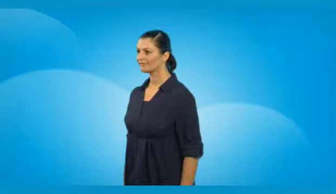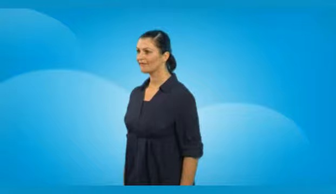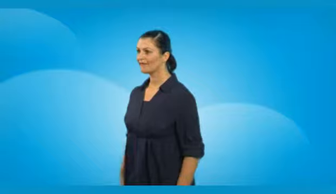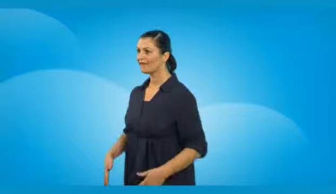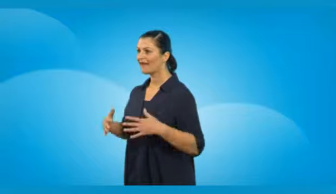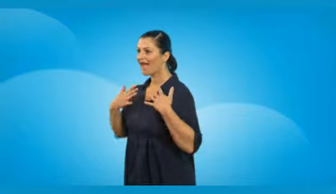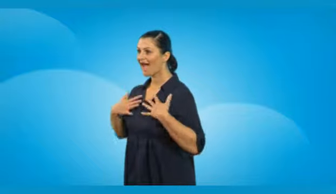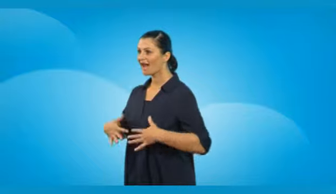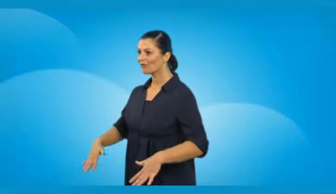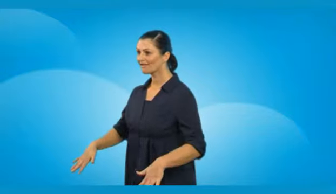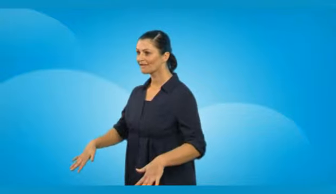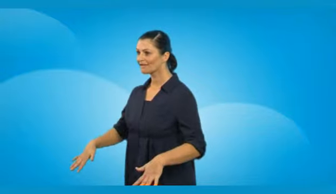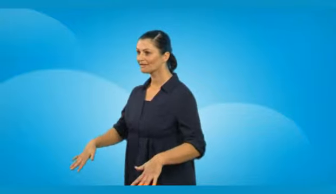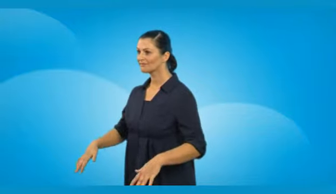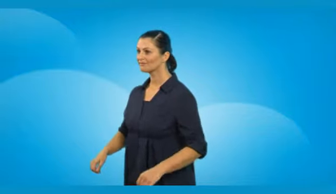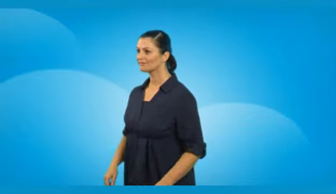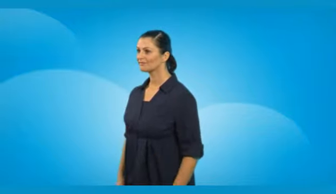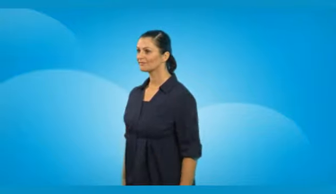Hálóing